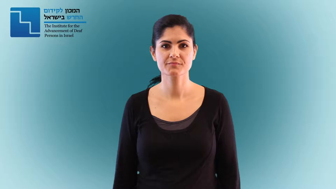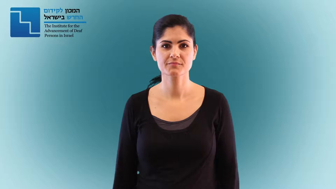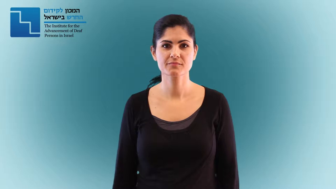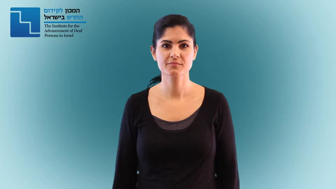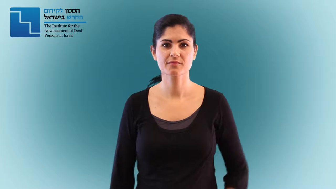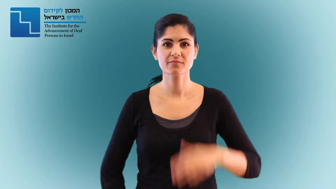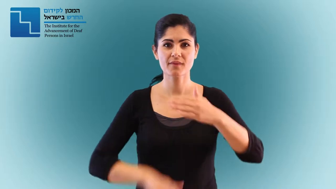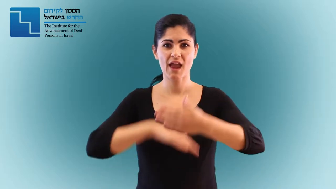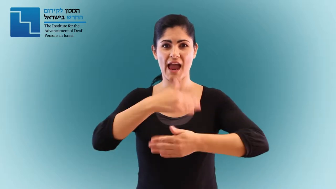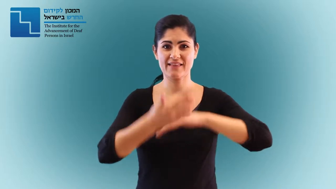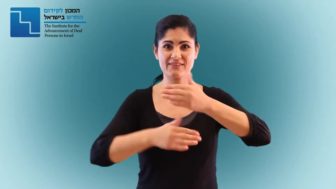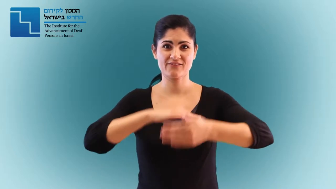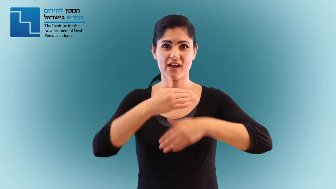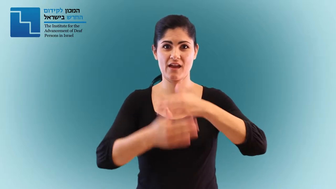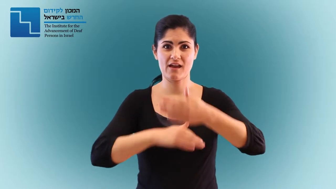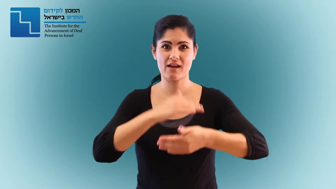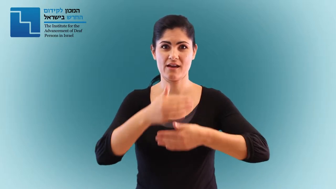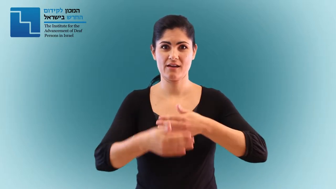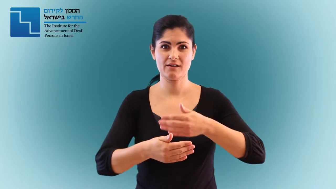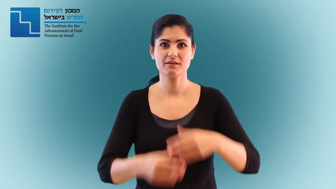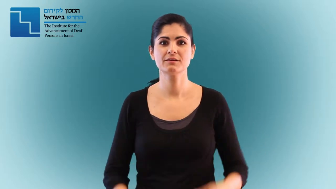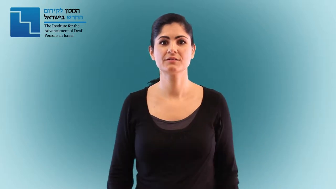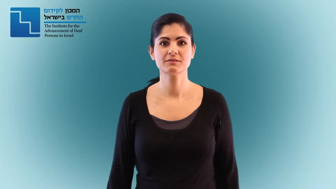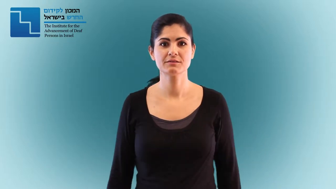עטיפה (חבילה) / לעטוף